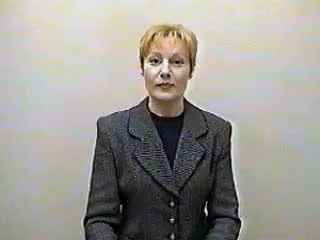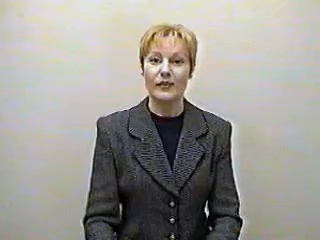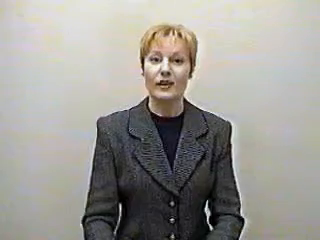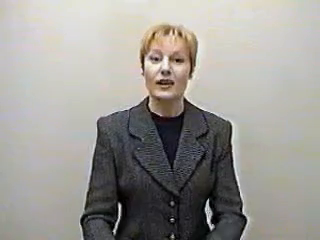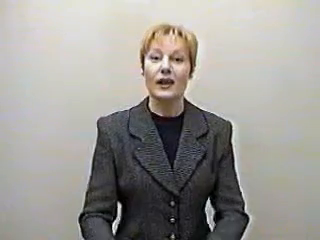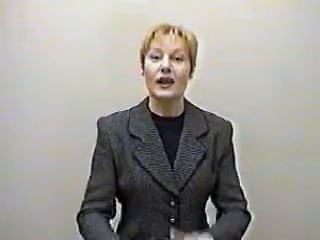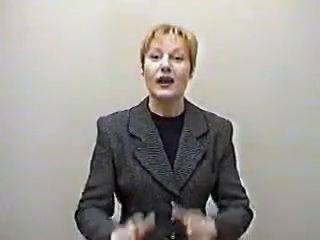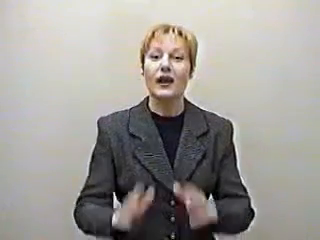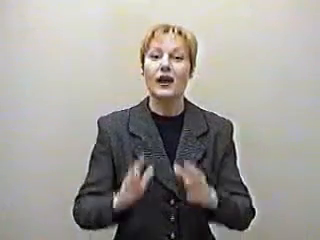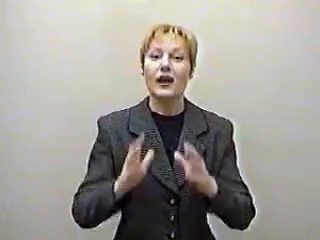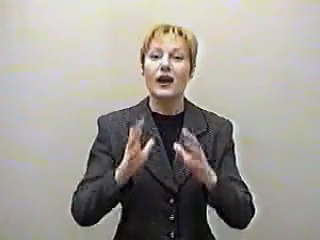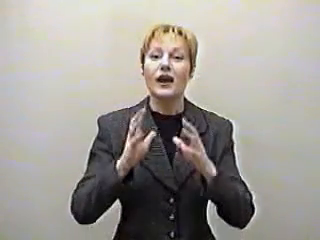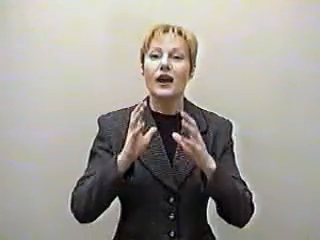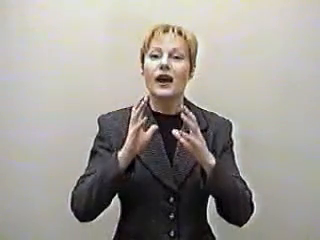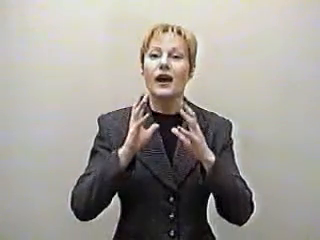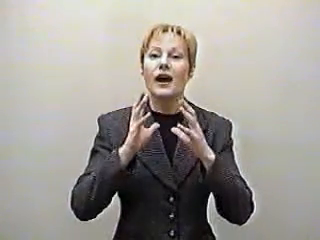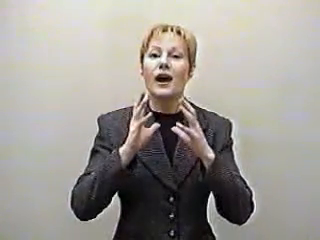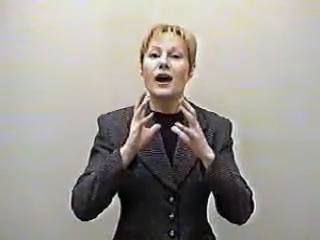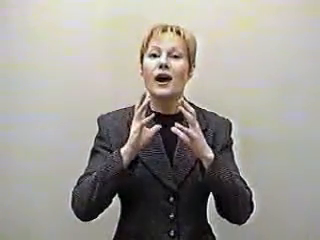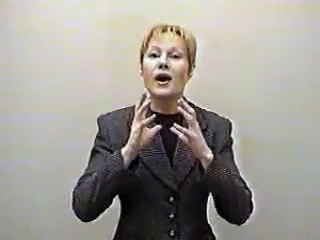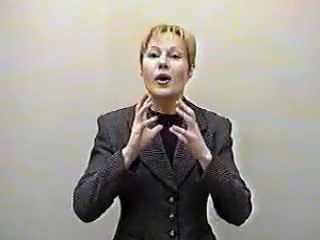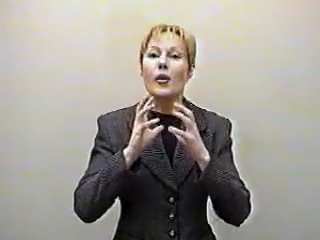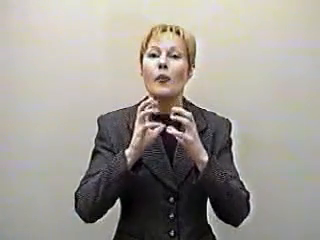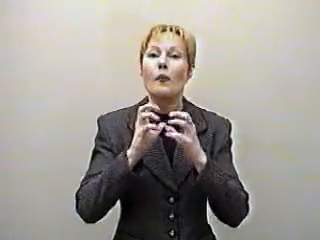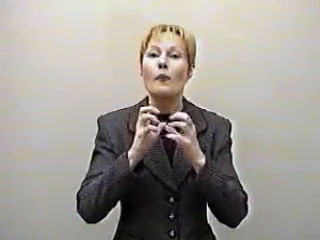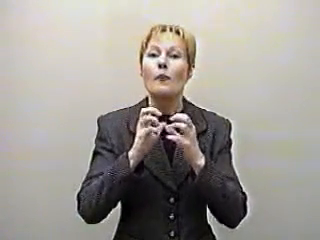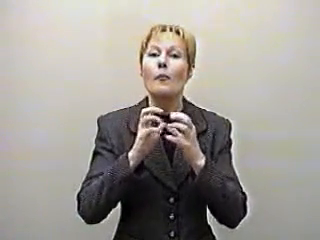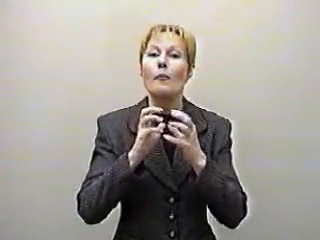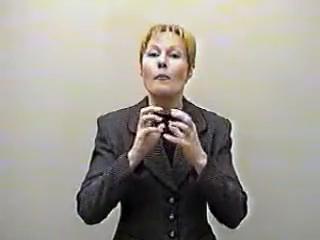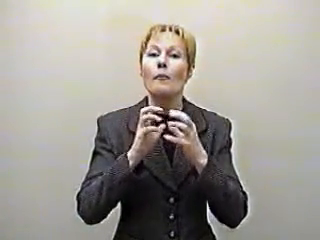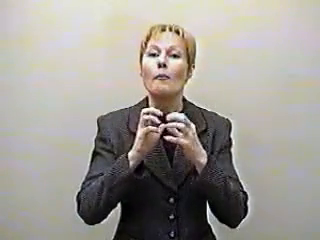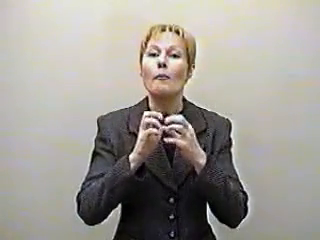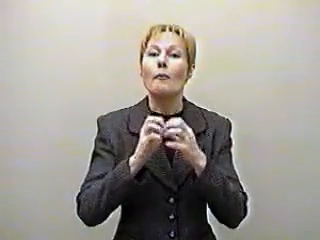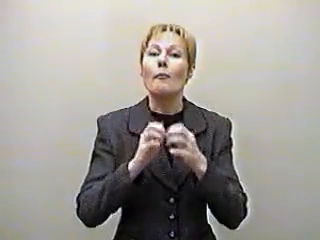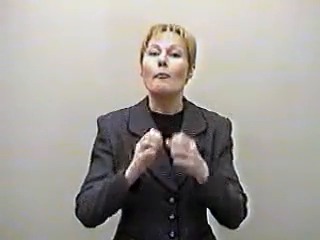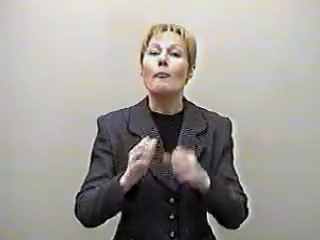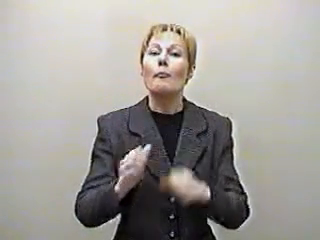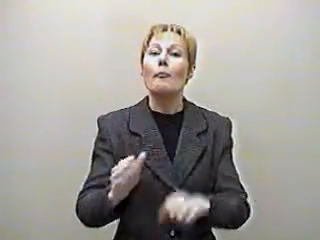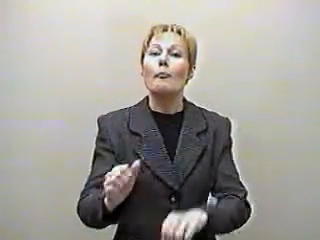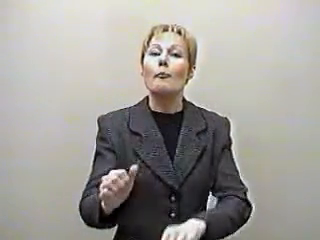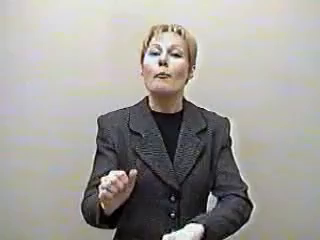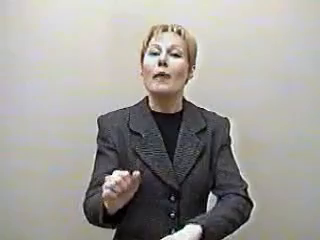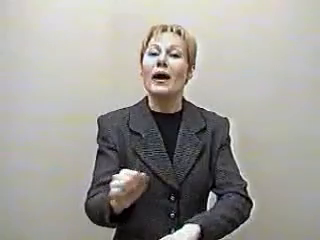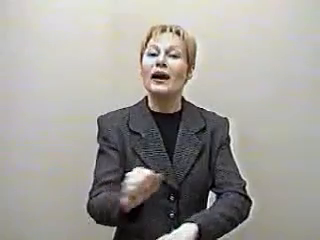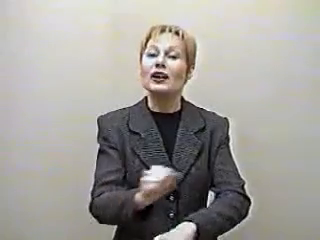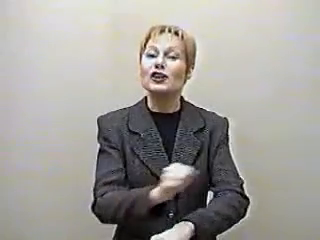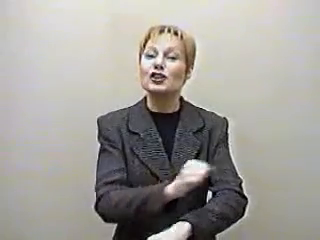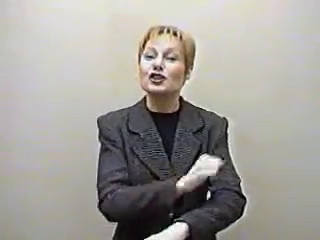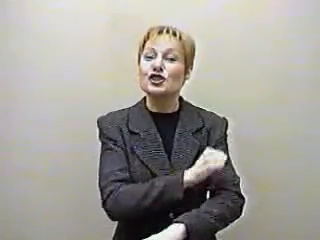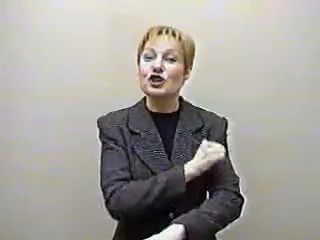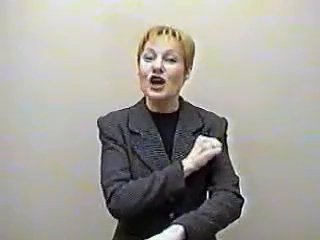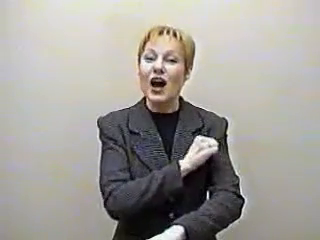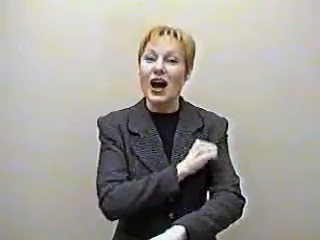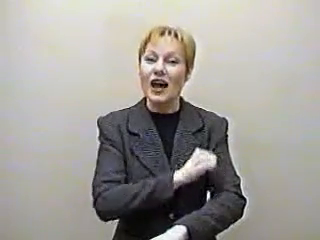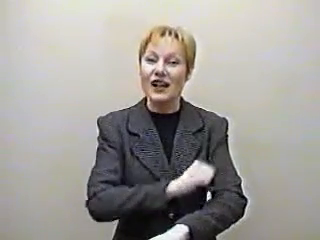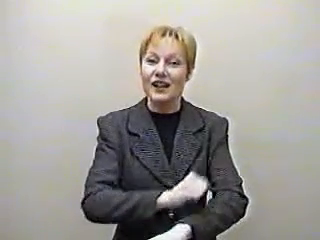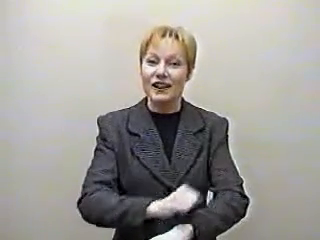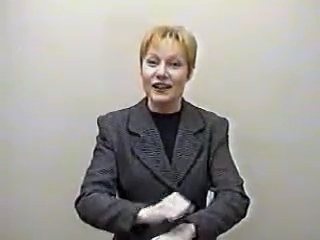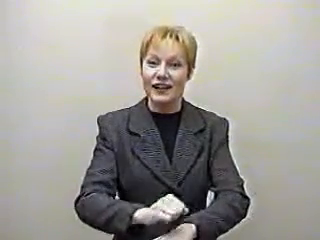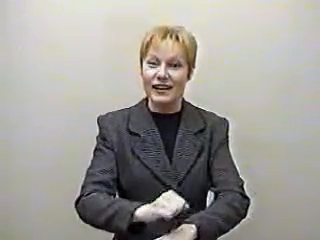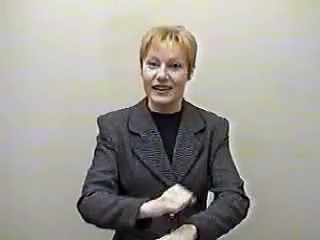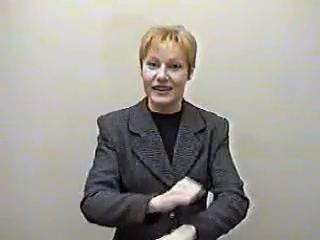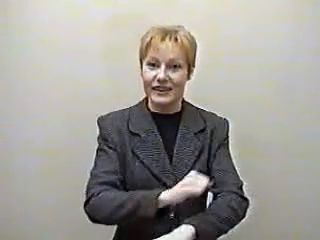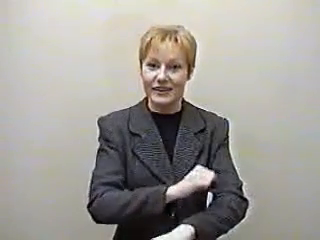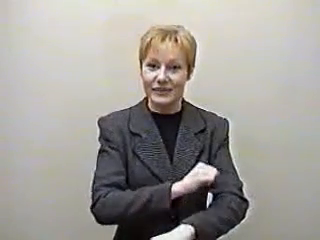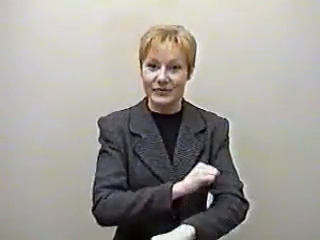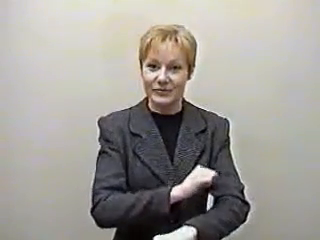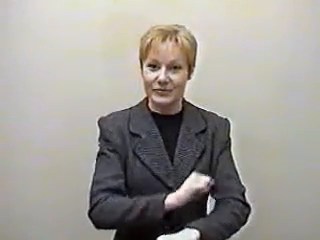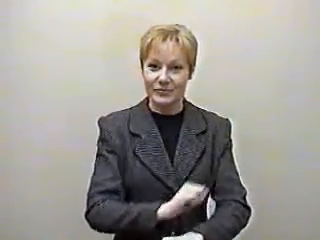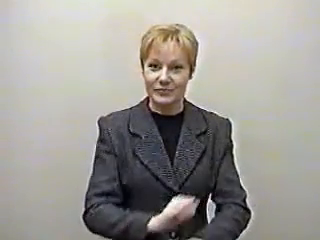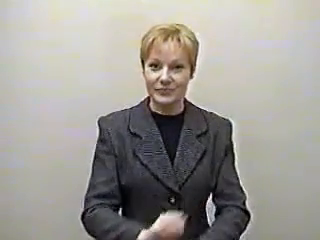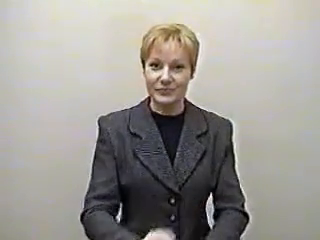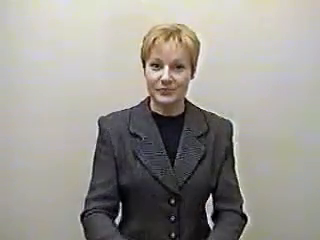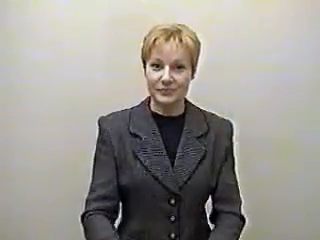мочалка